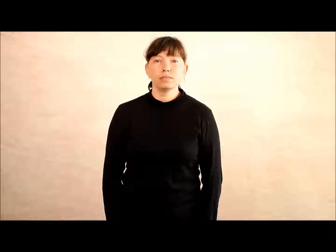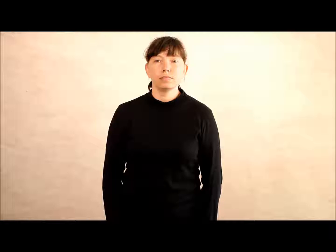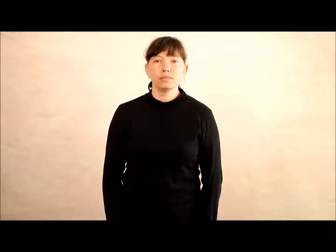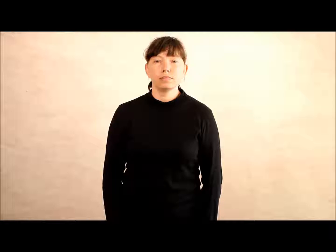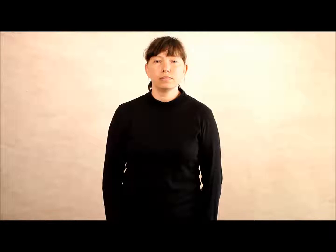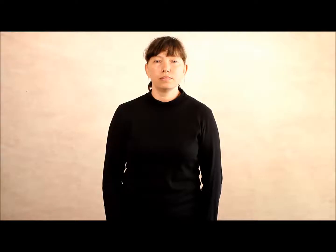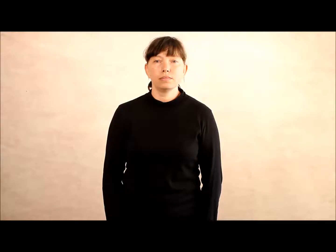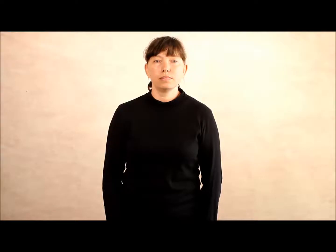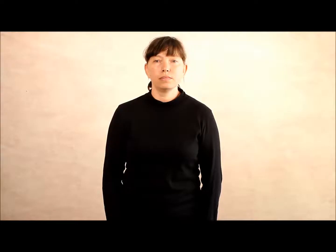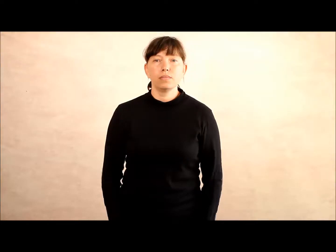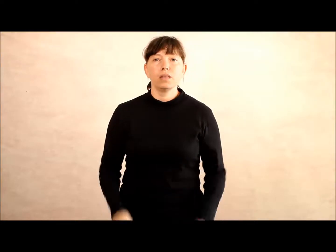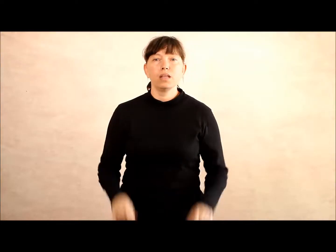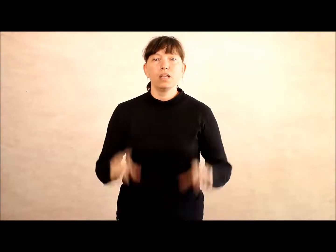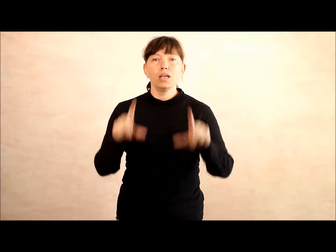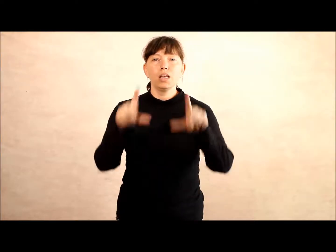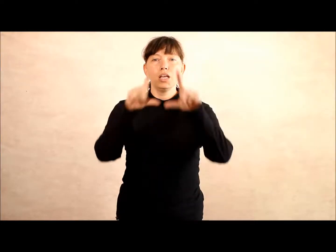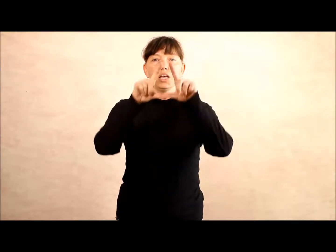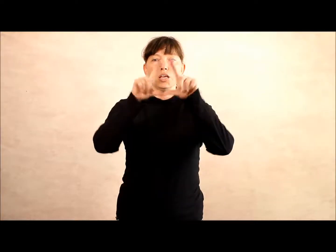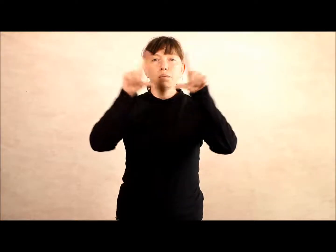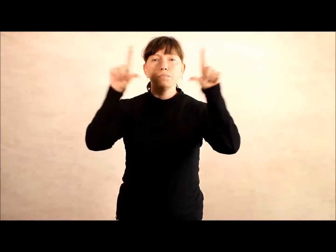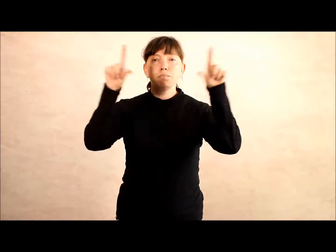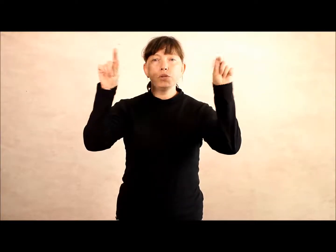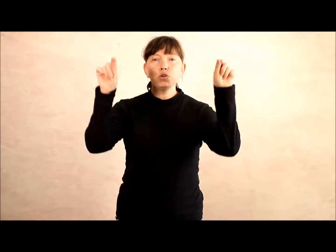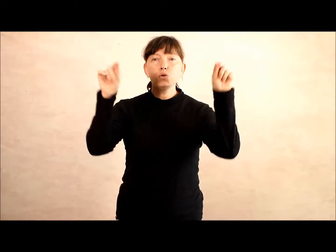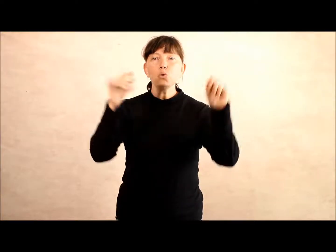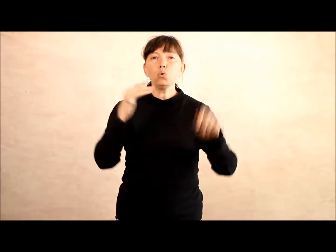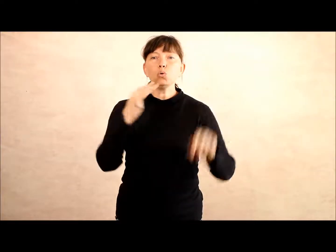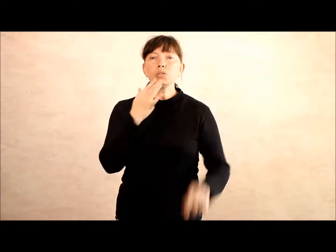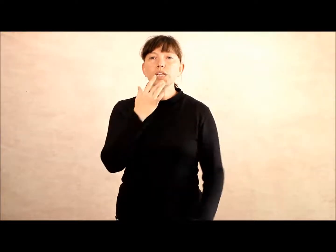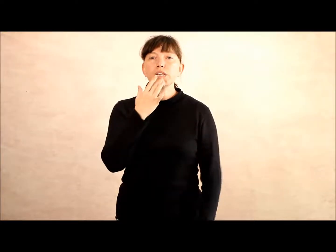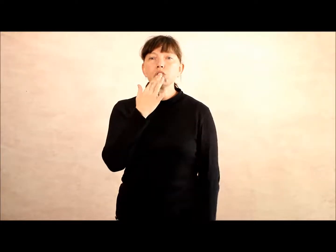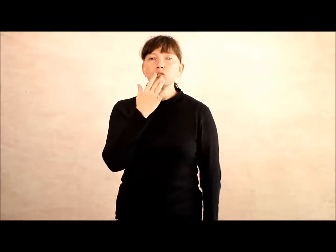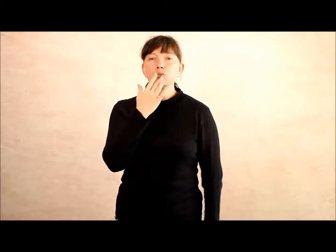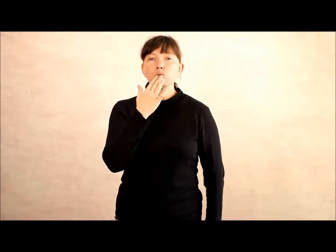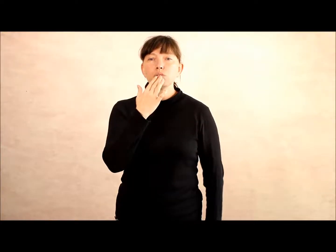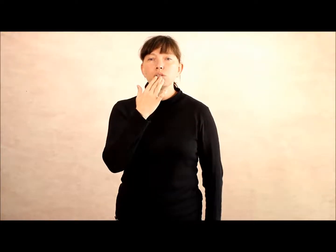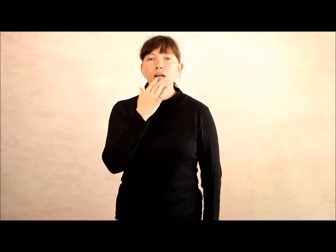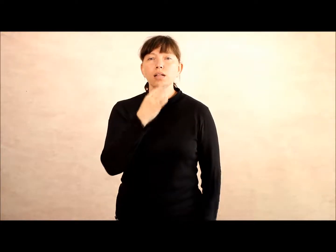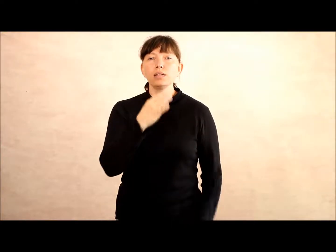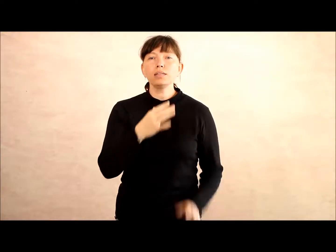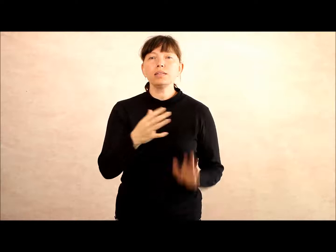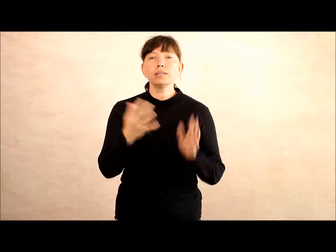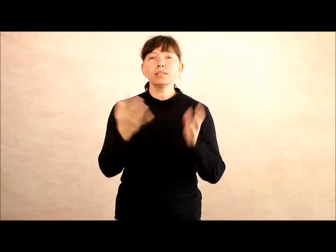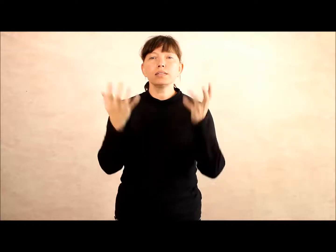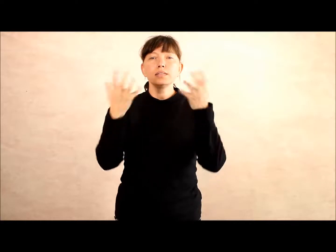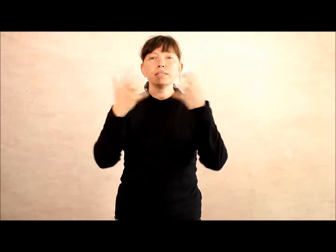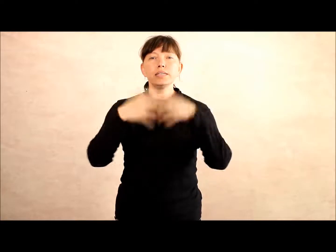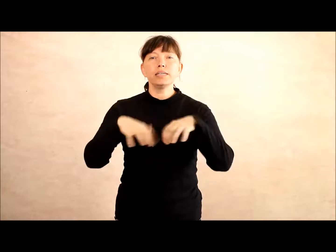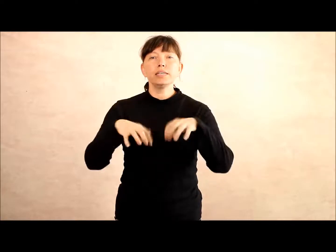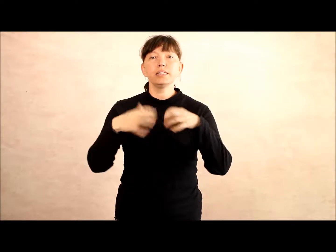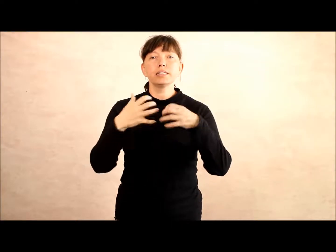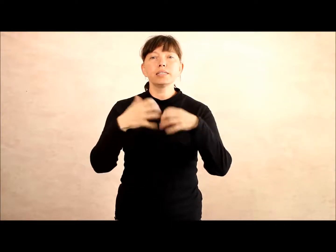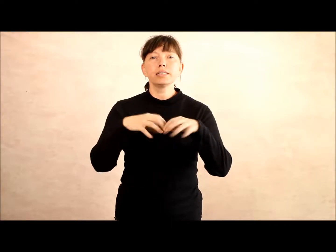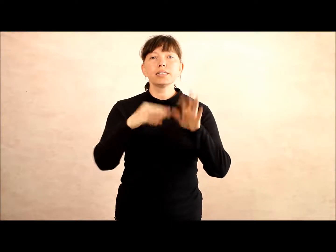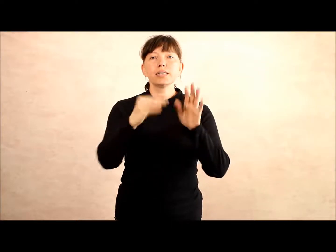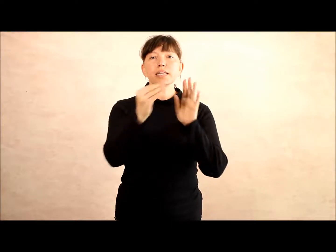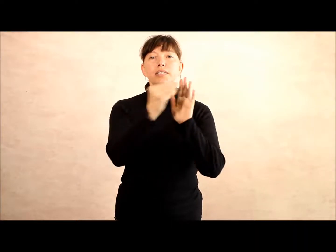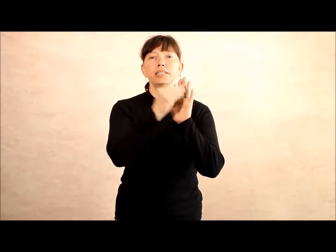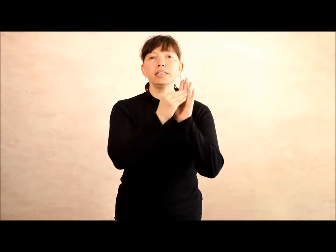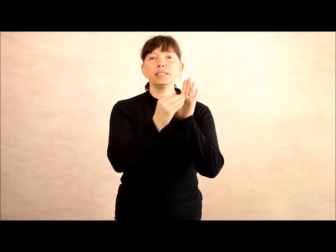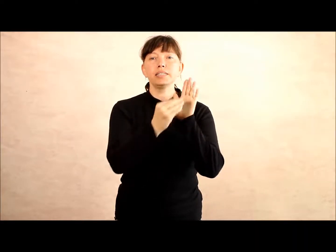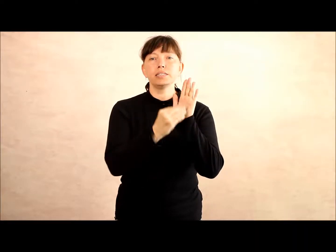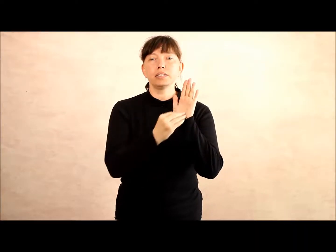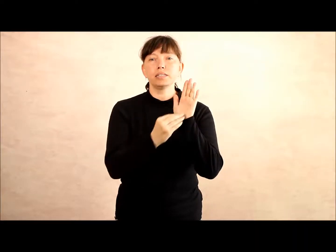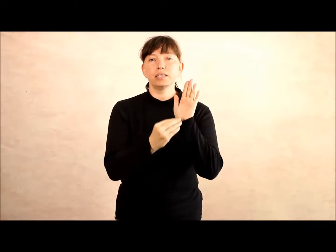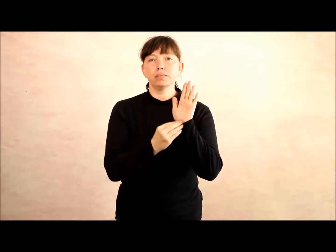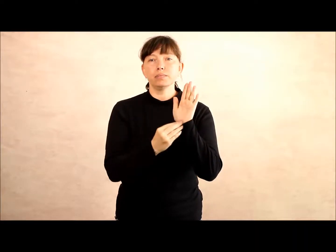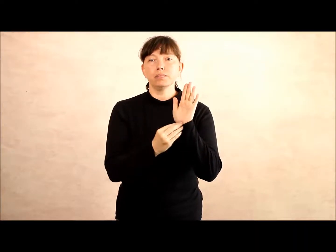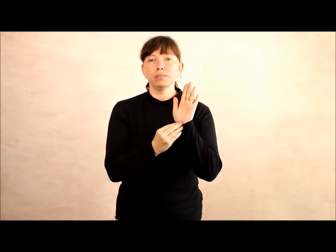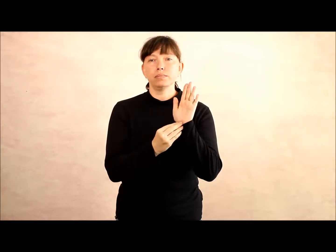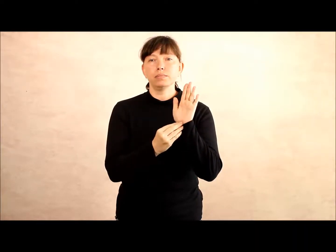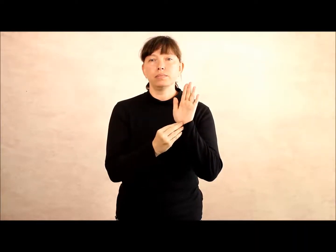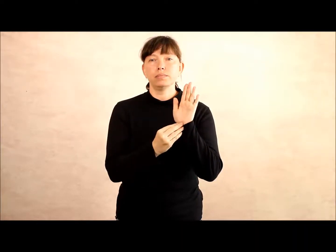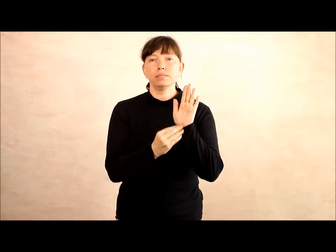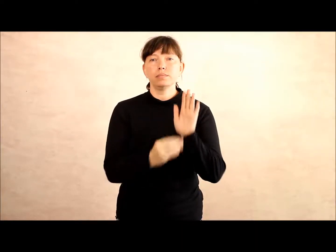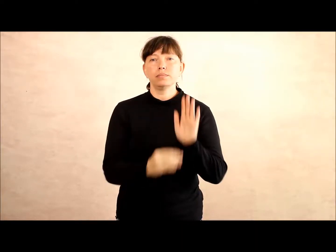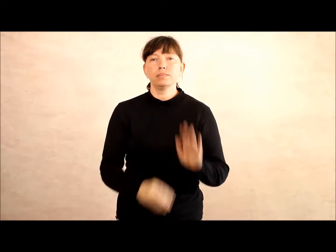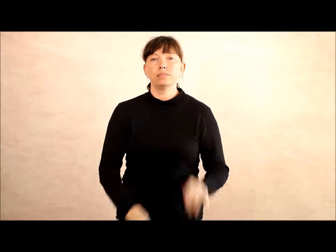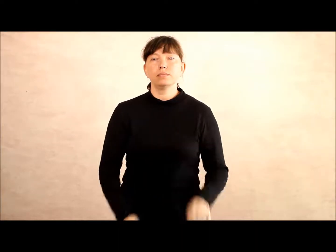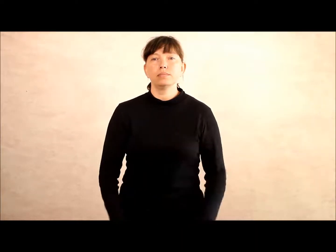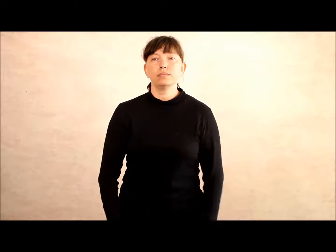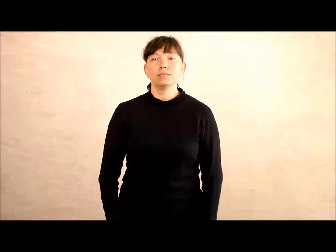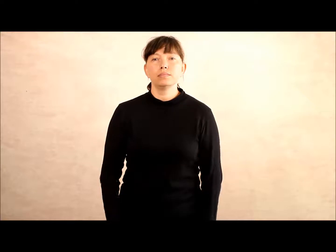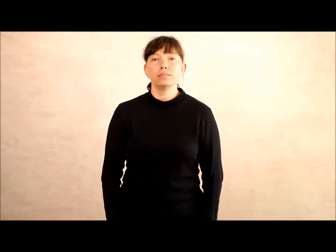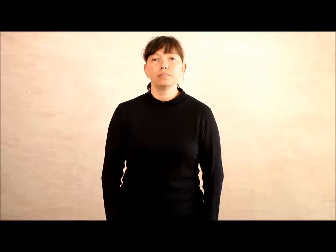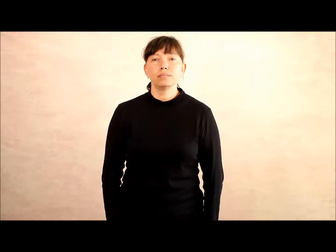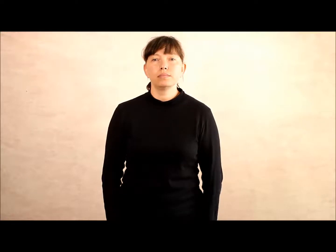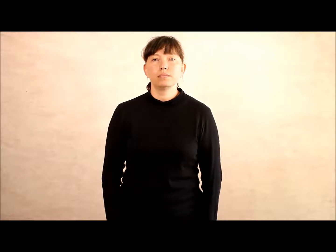Biroul Naţional de Statistică